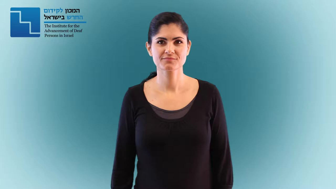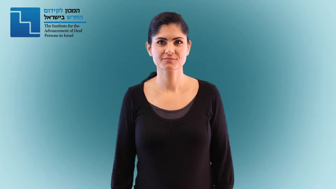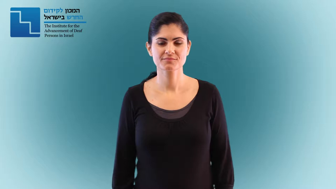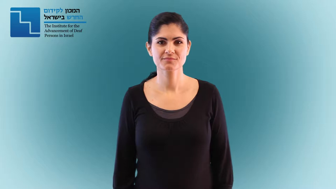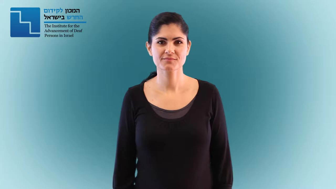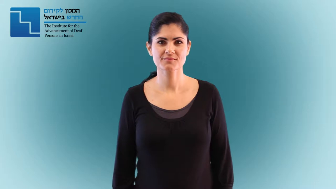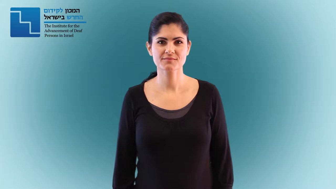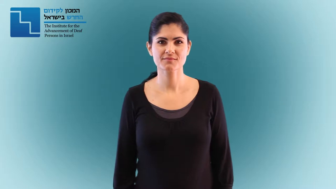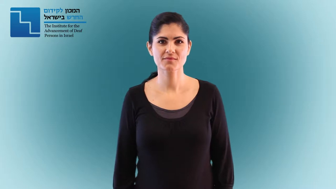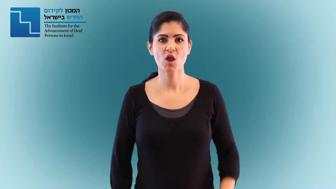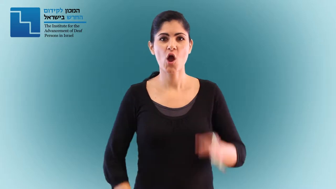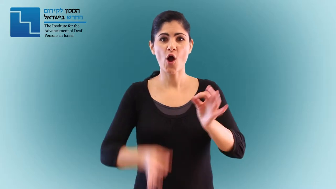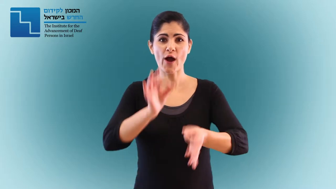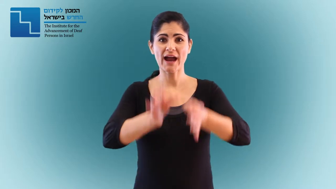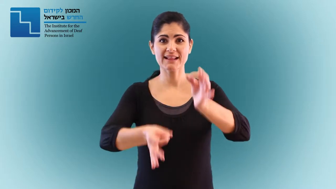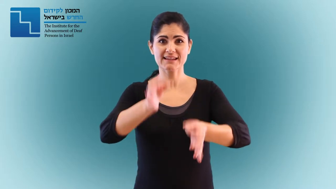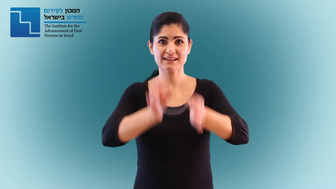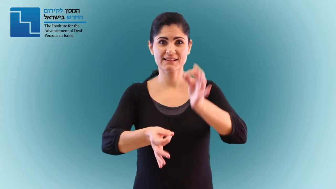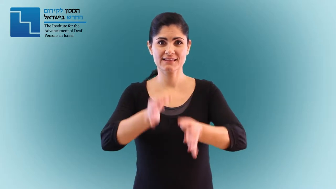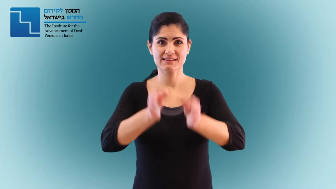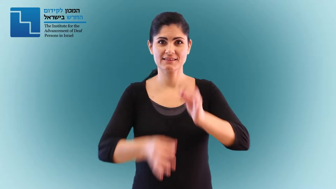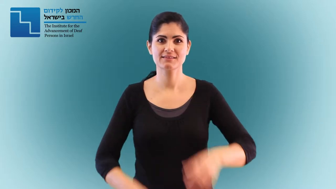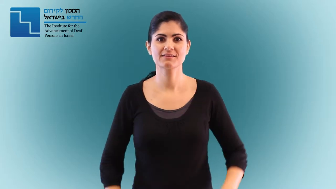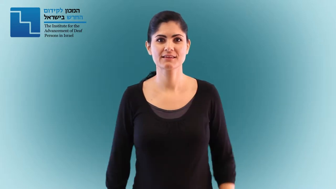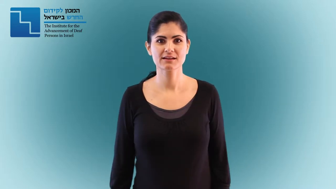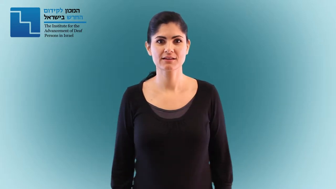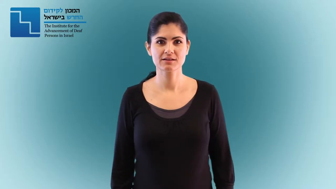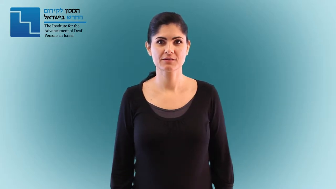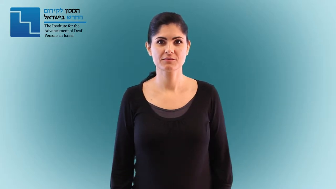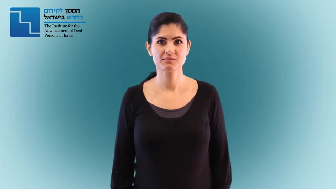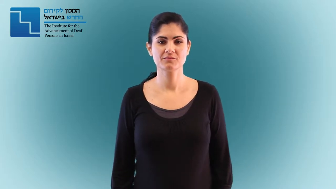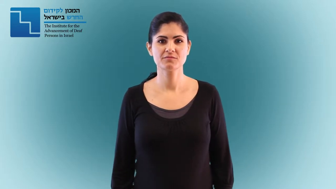עורך דין